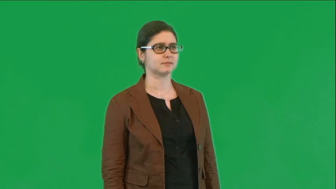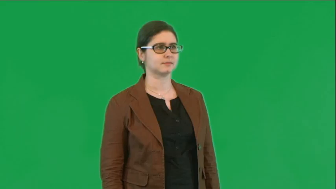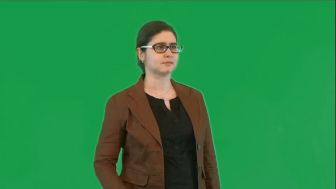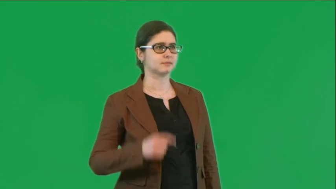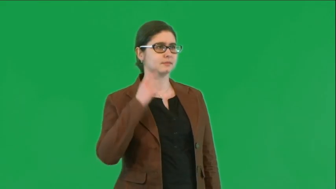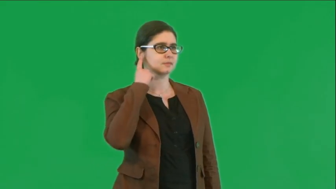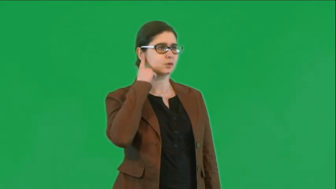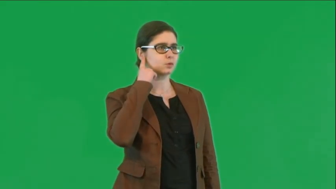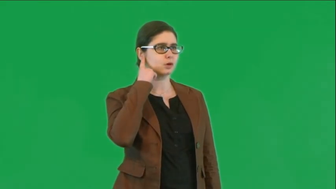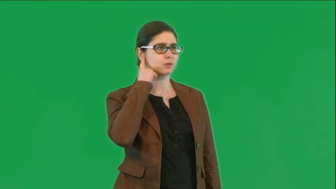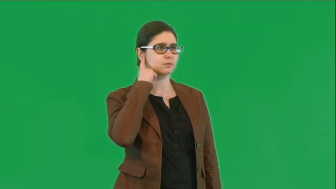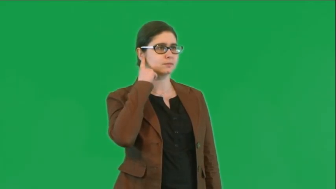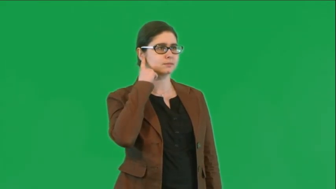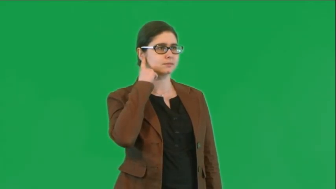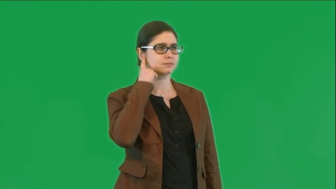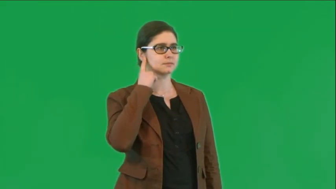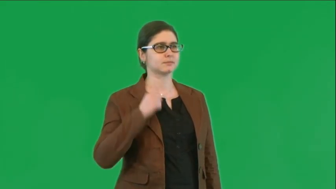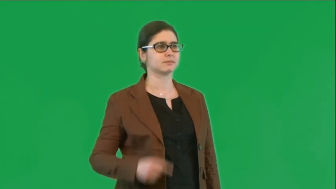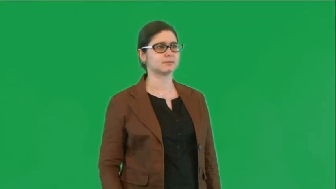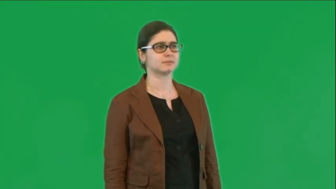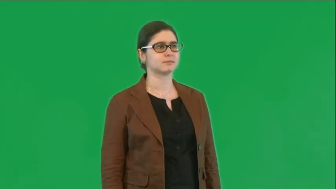ucho